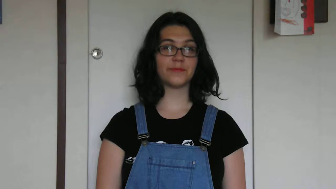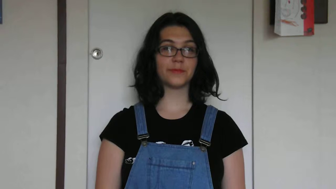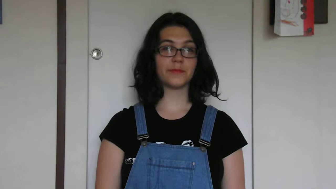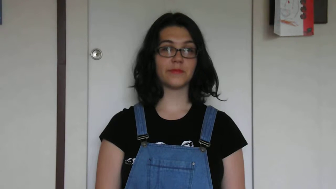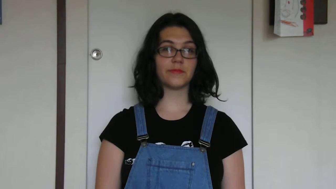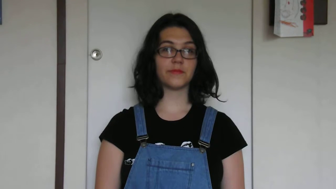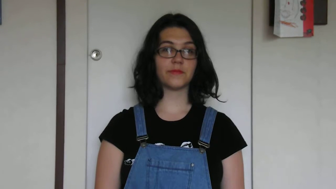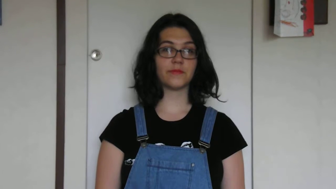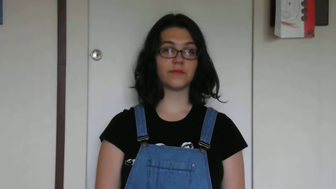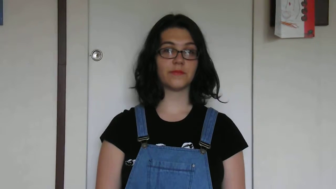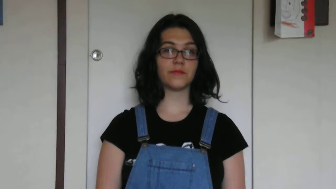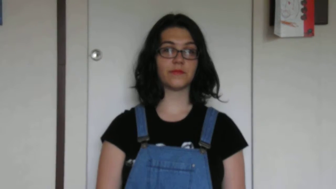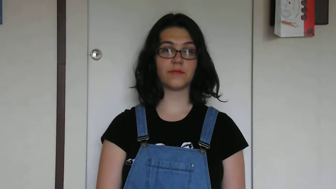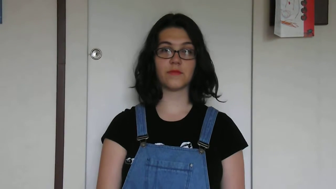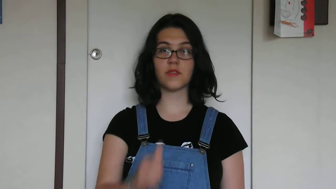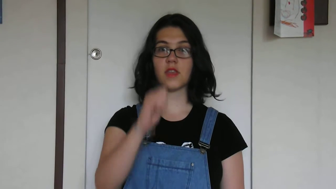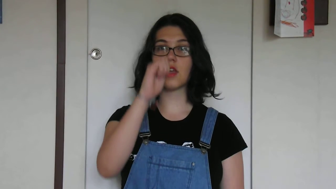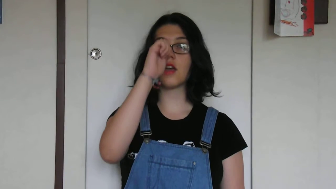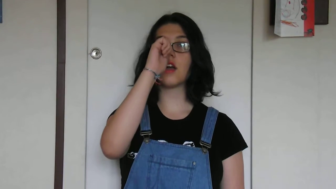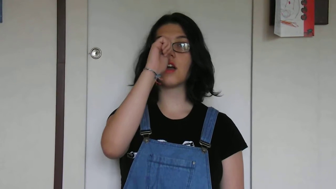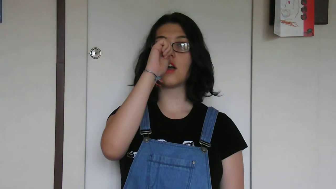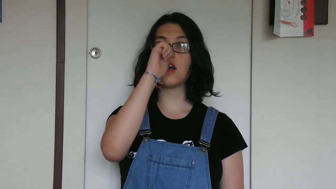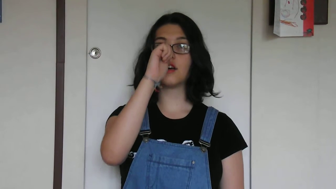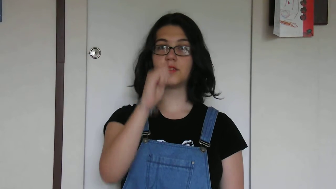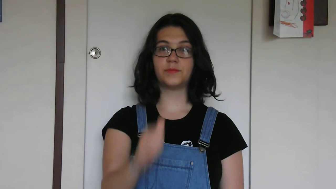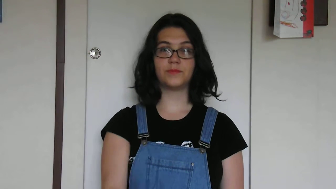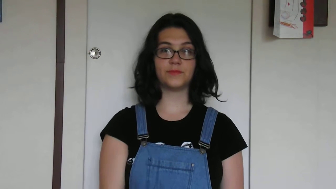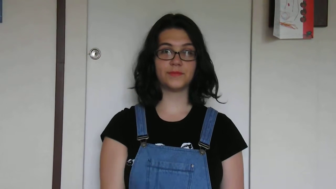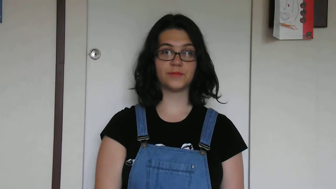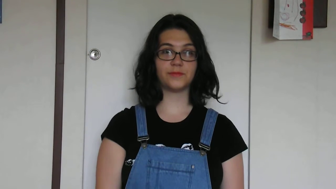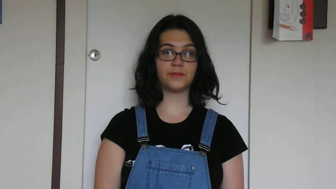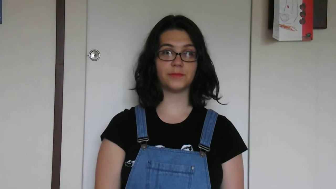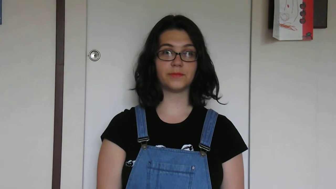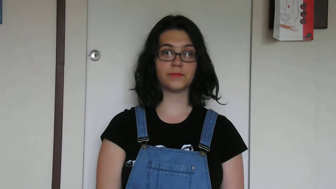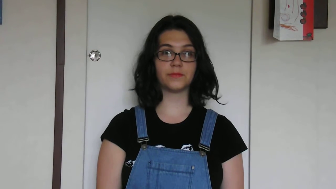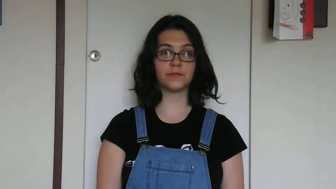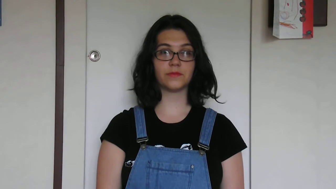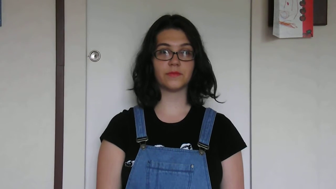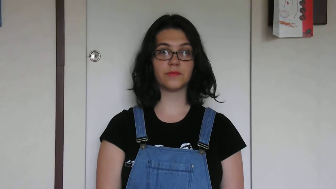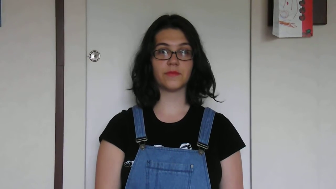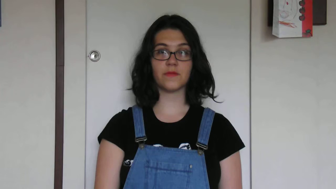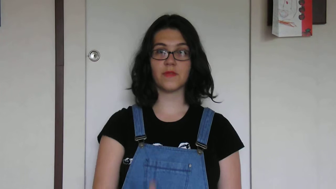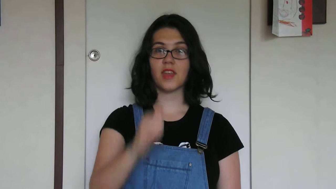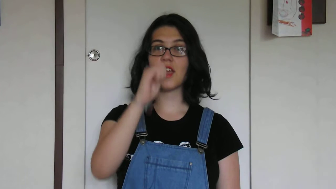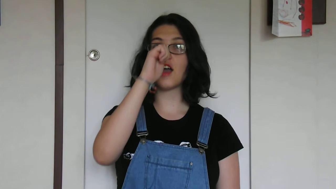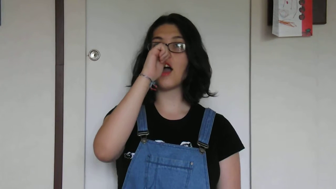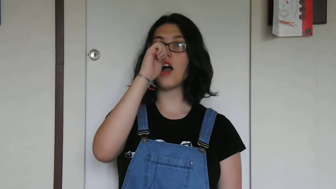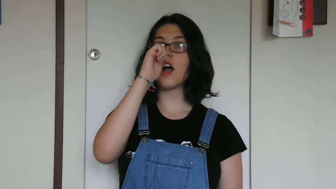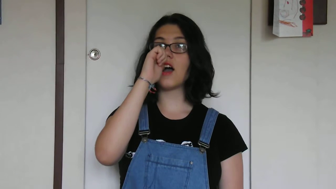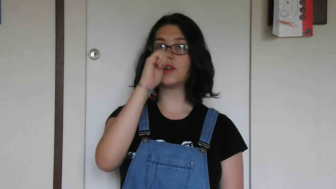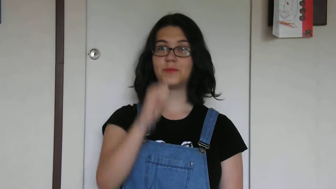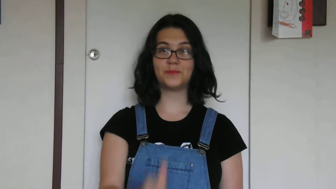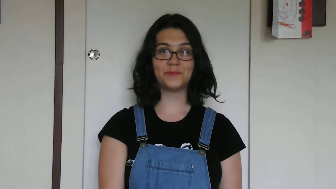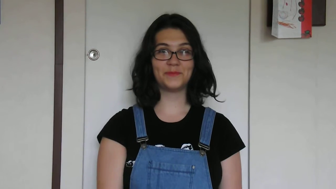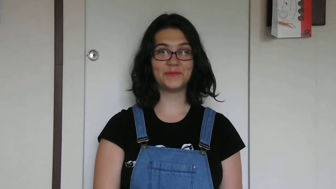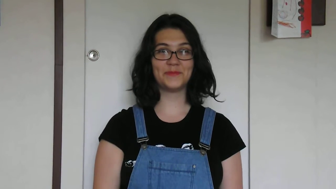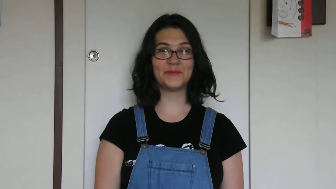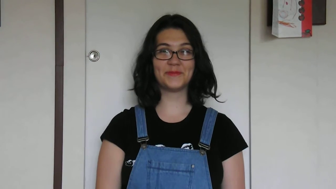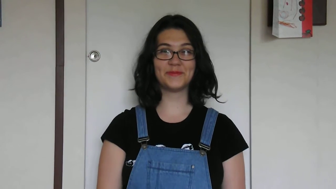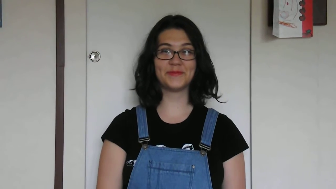Boire